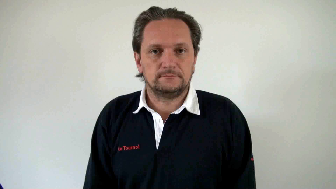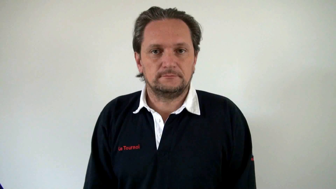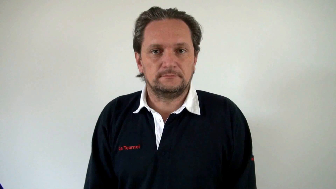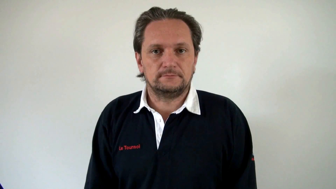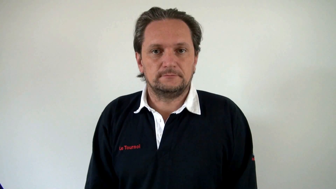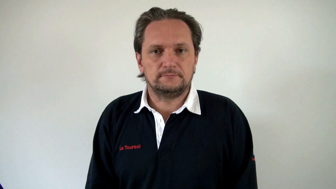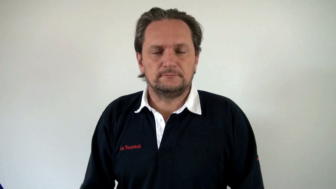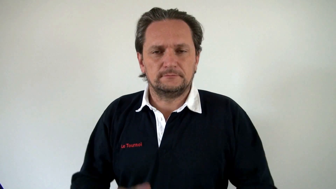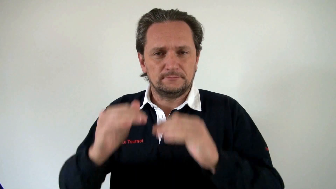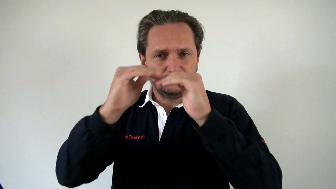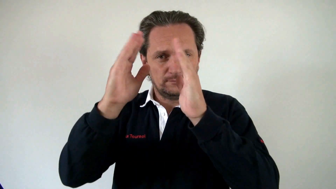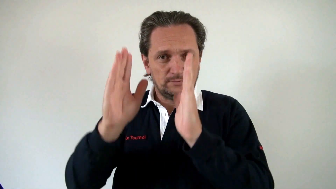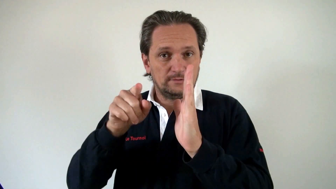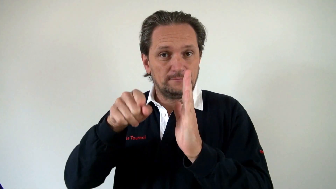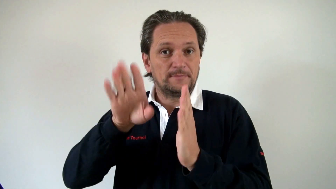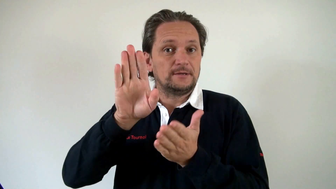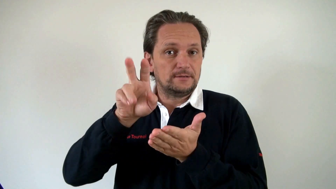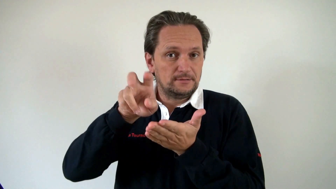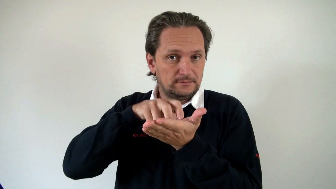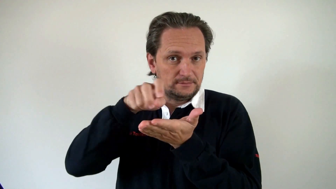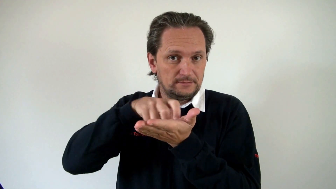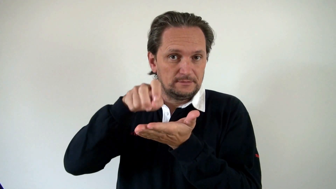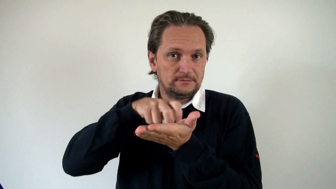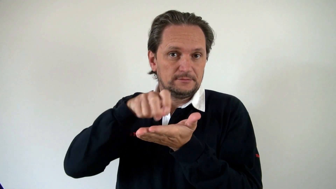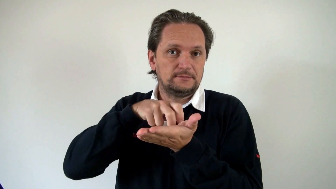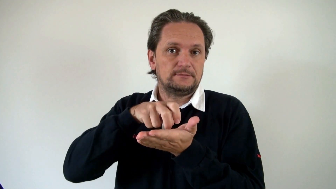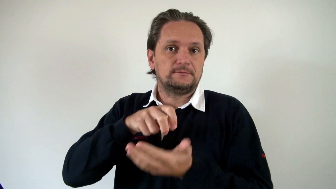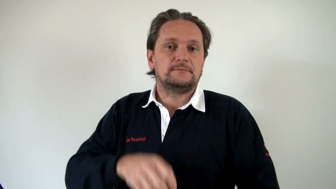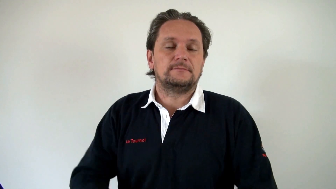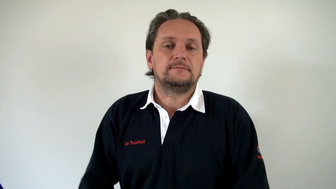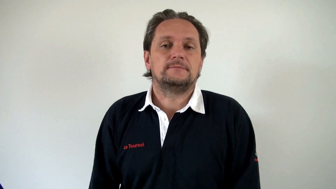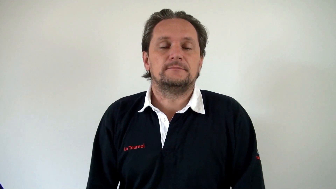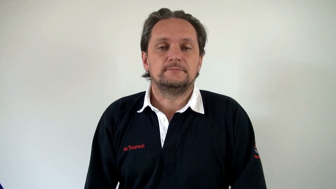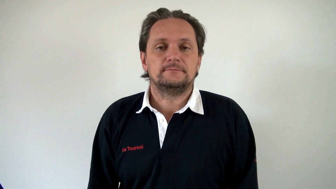Abris de jardin